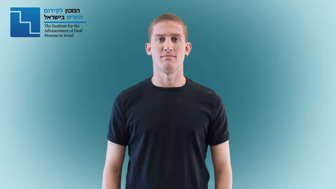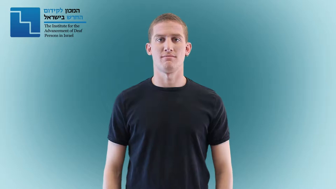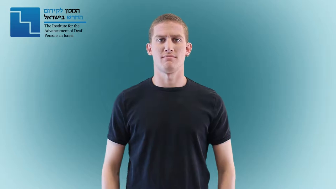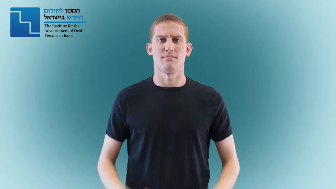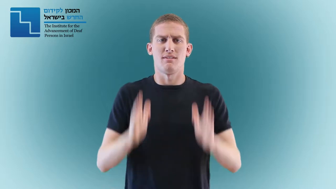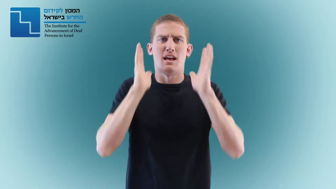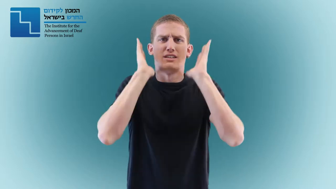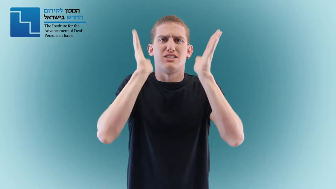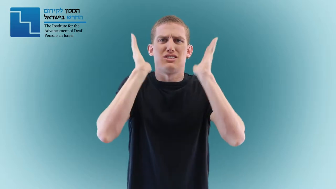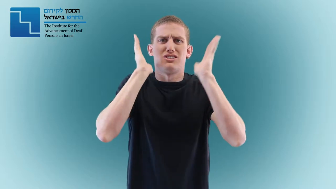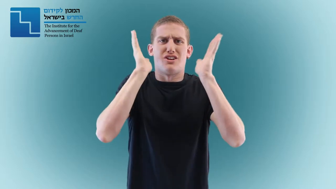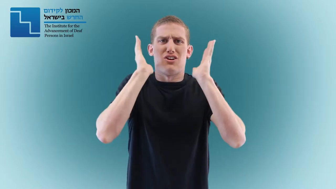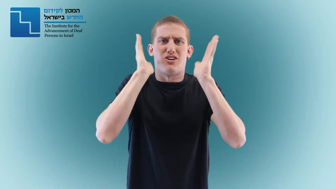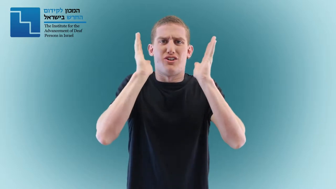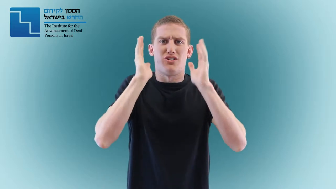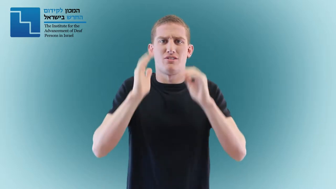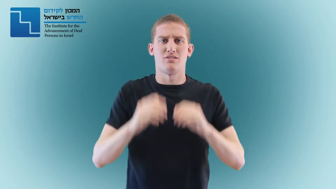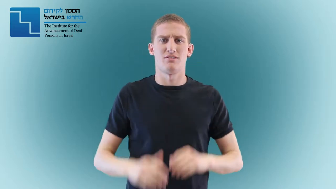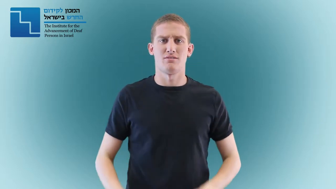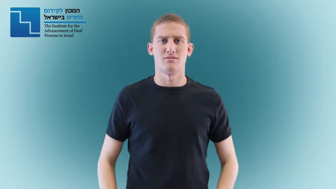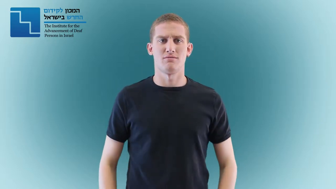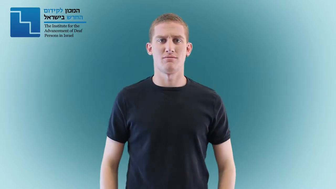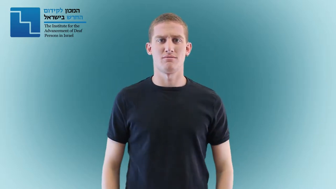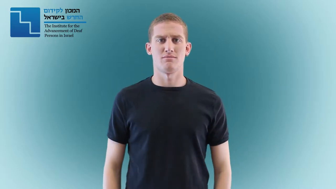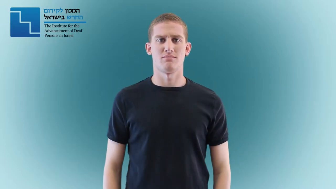אסון